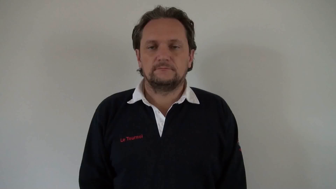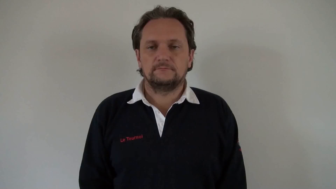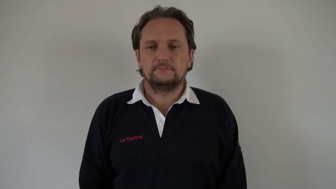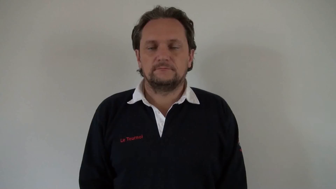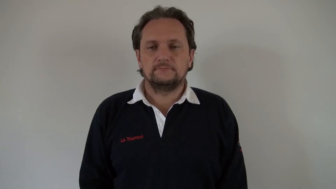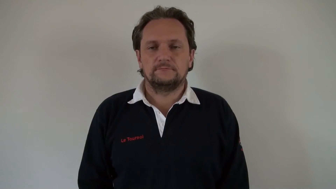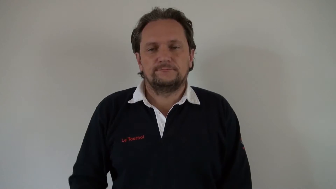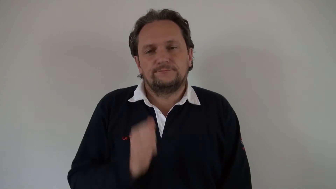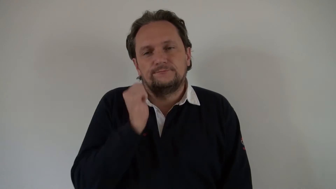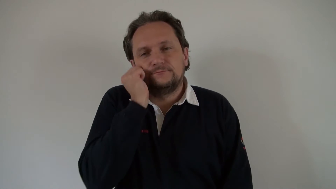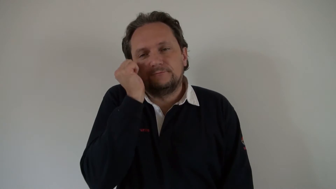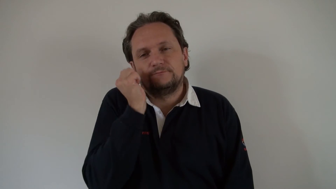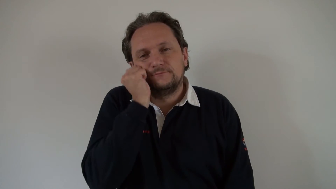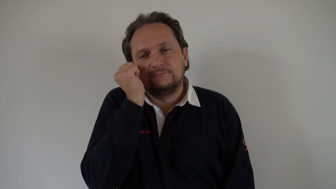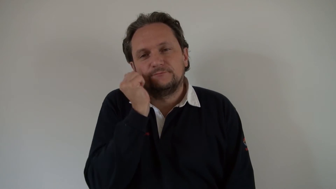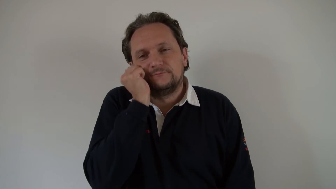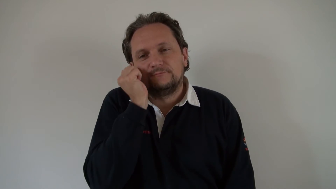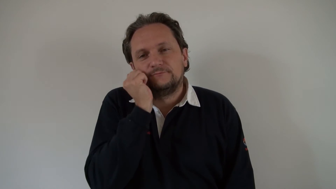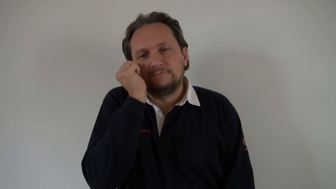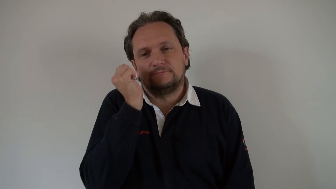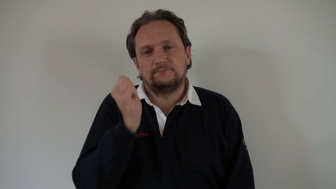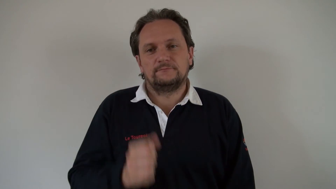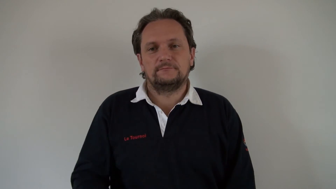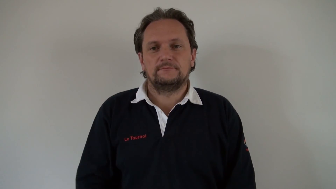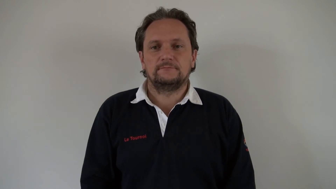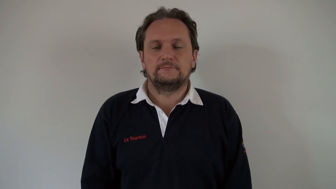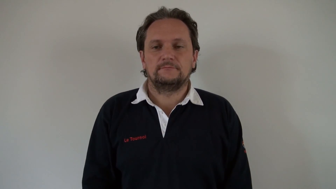Affectif